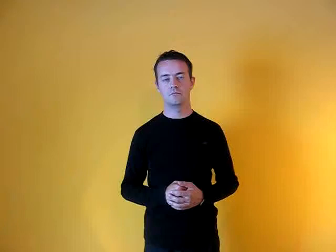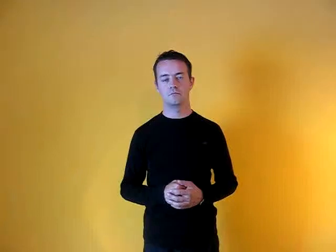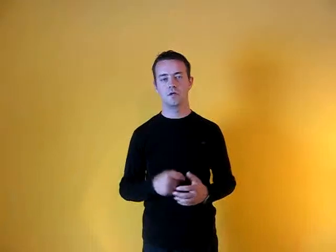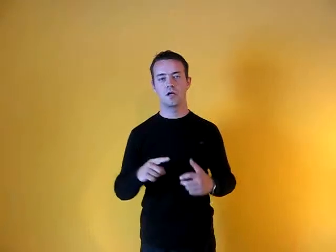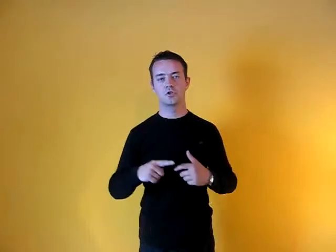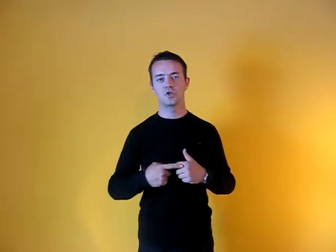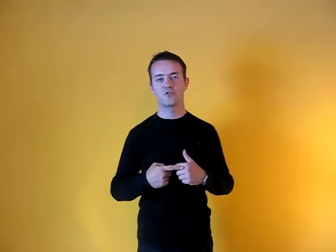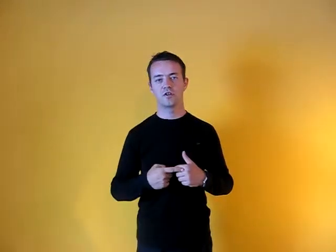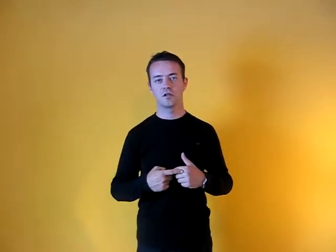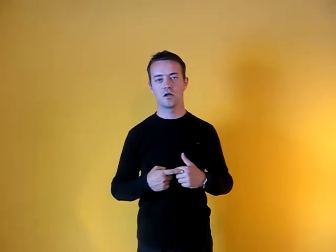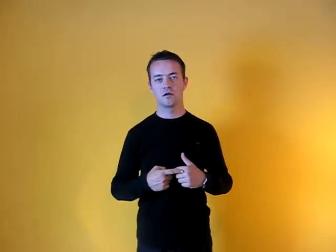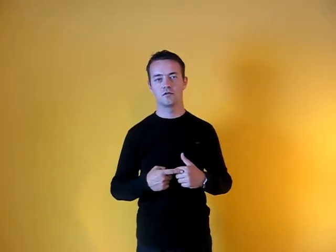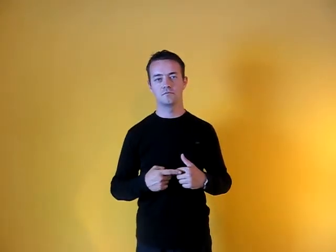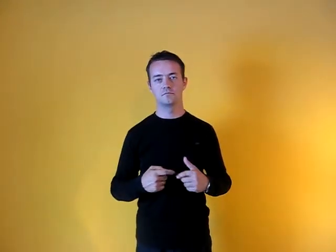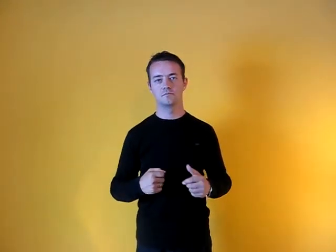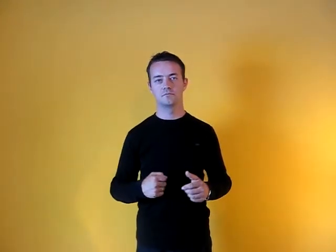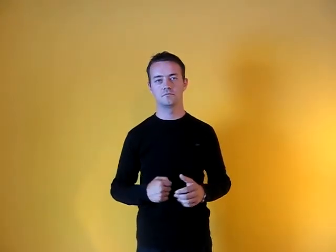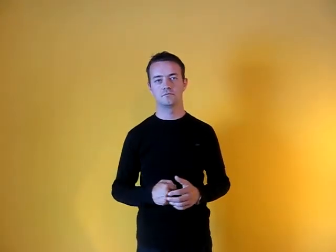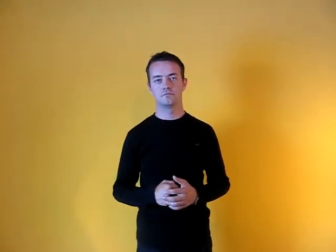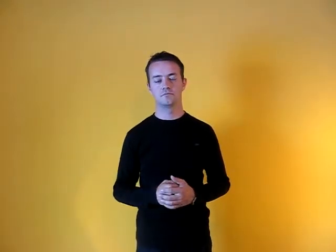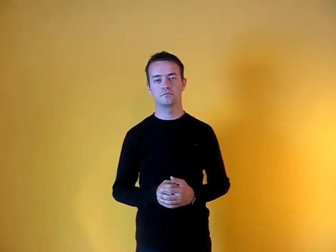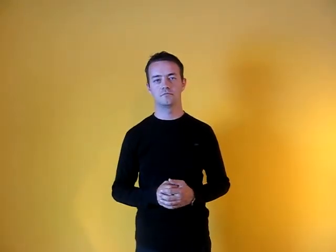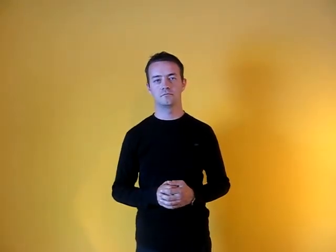četvrtak